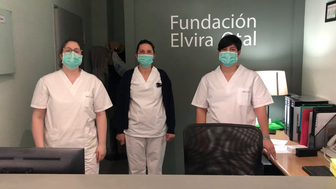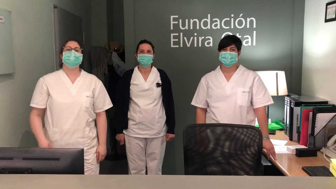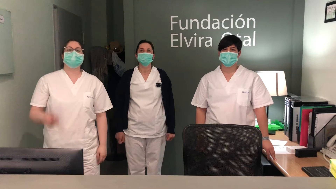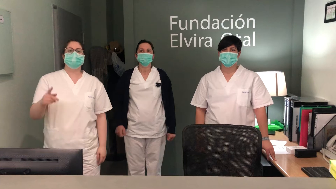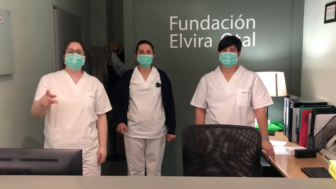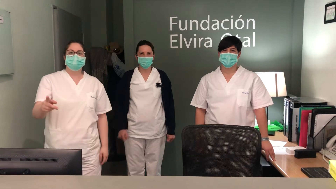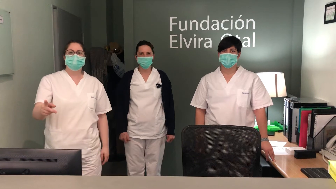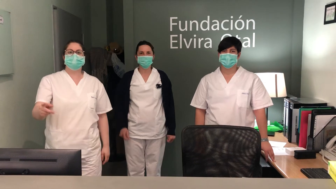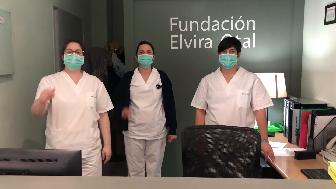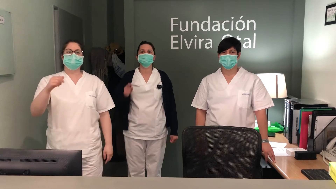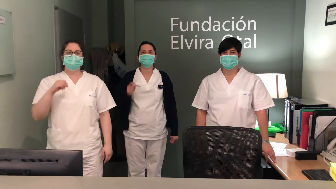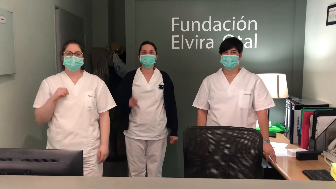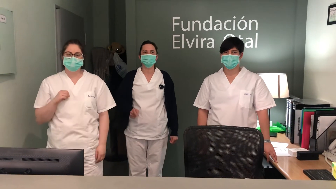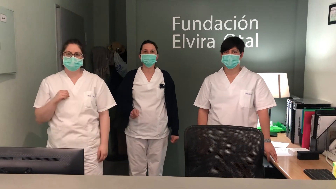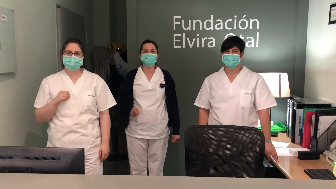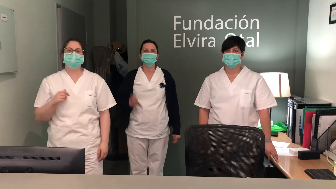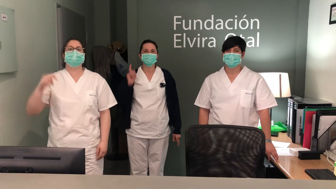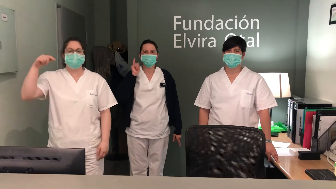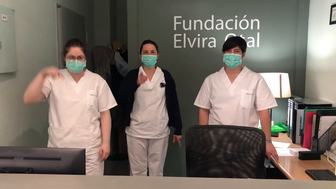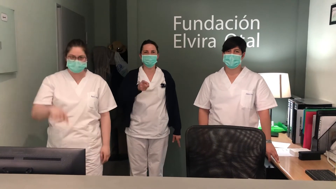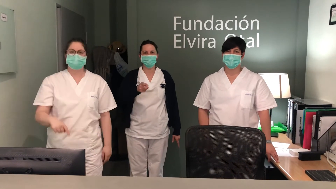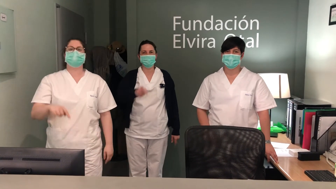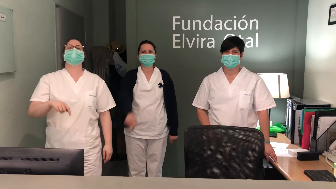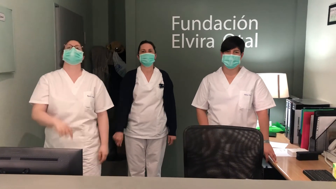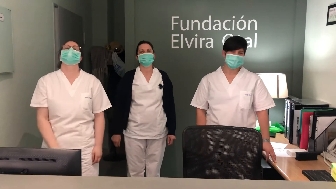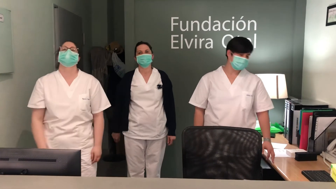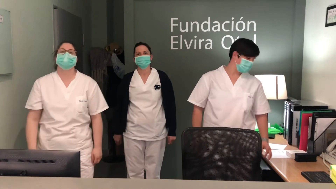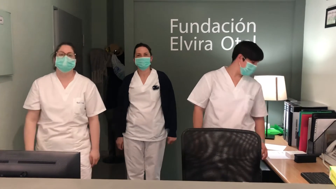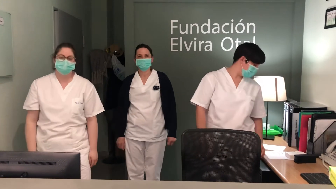quédateencasa